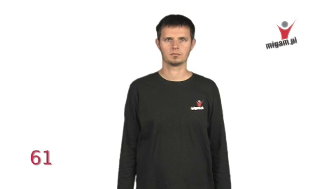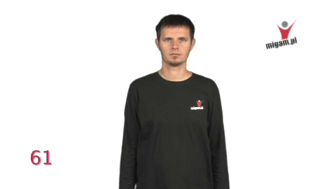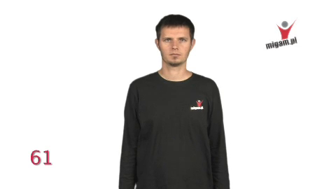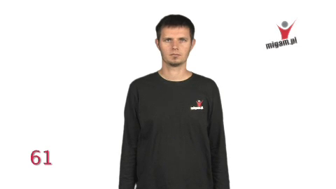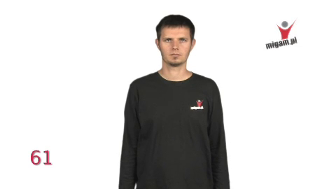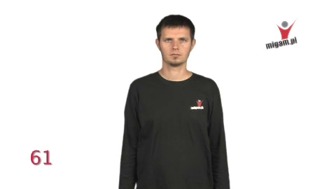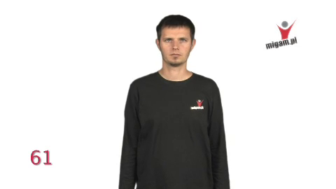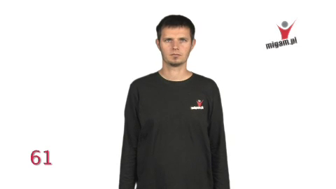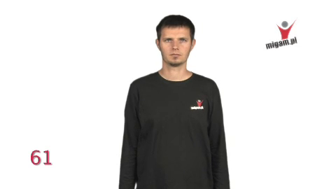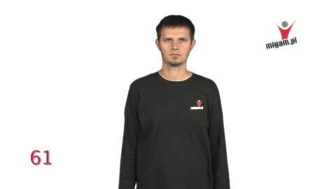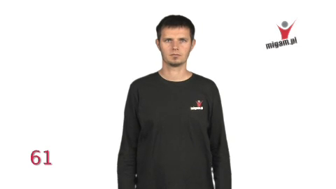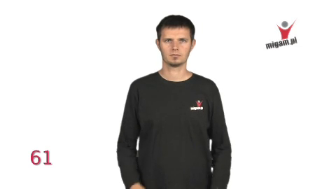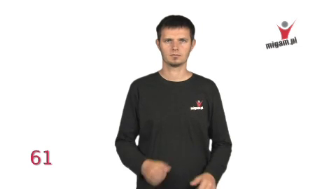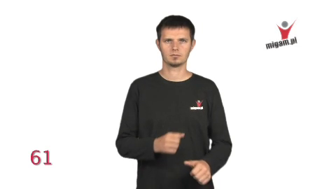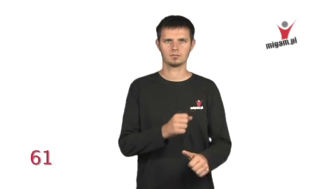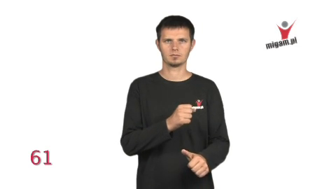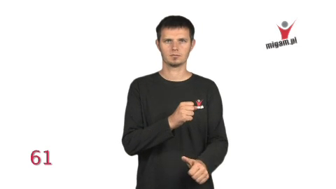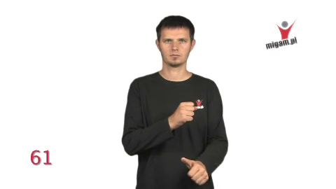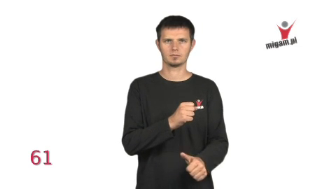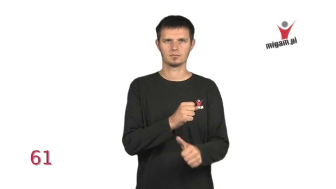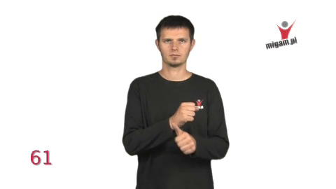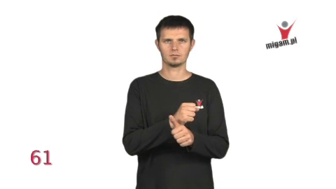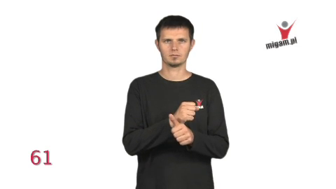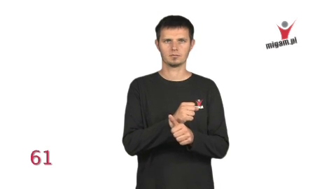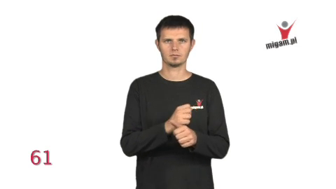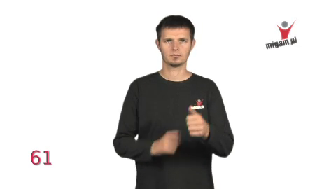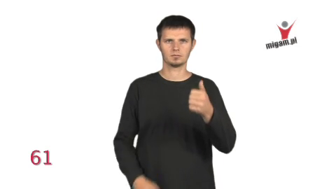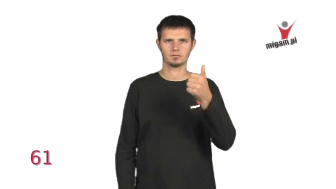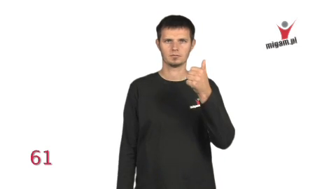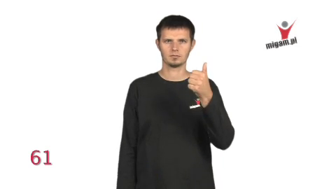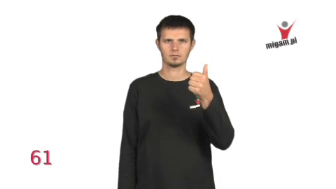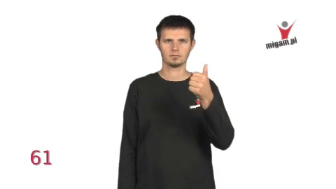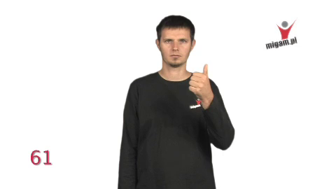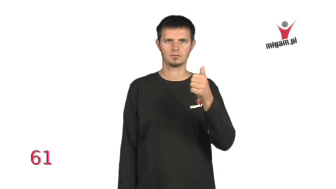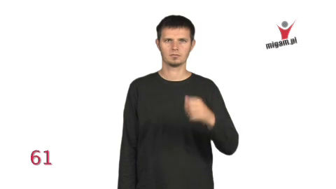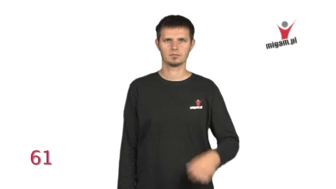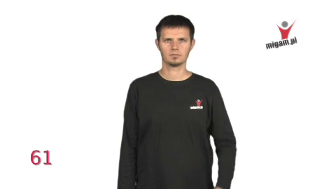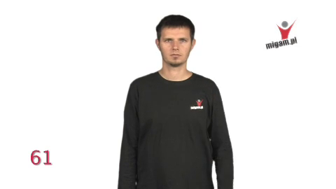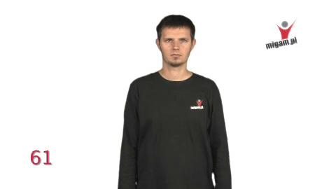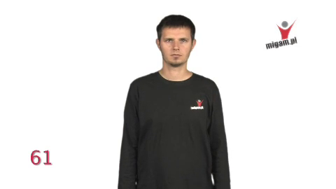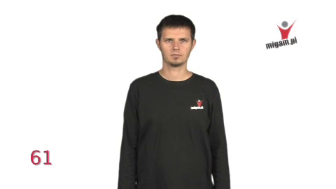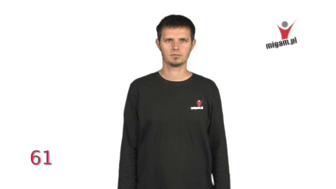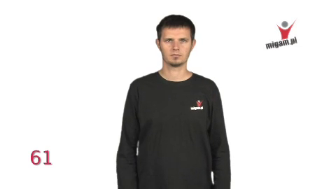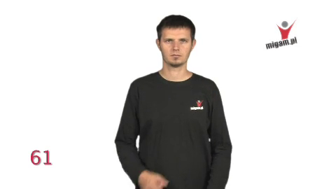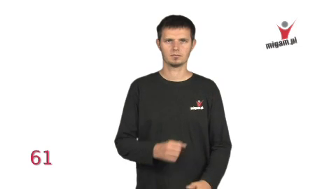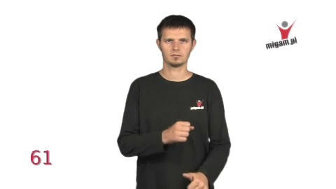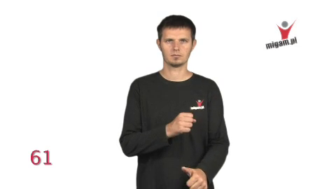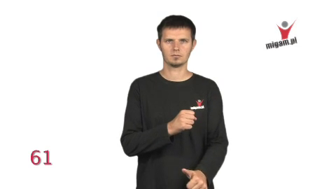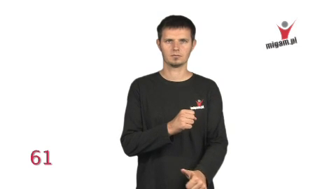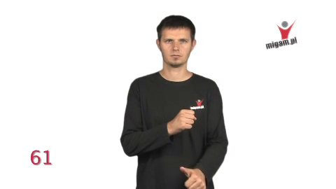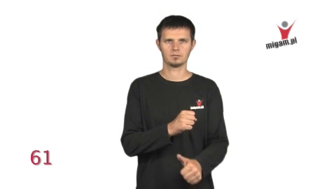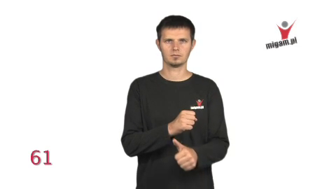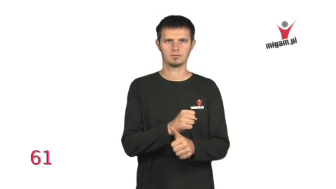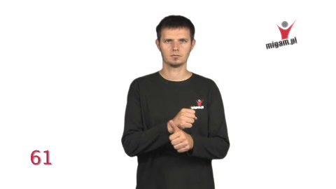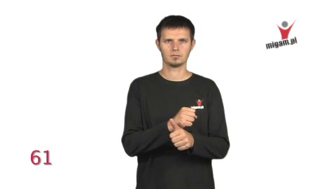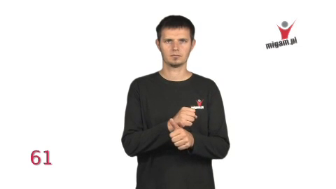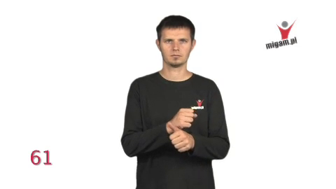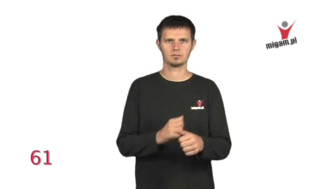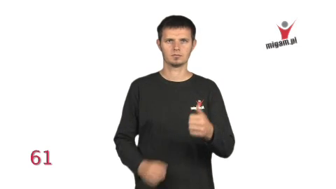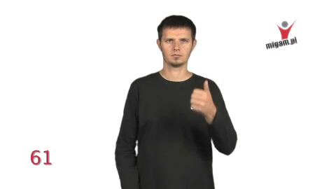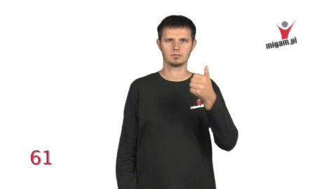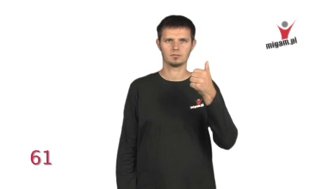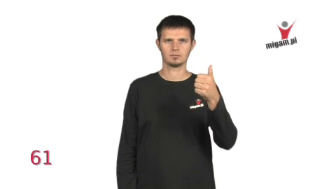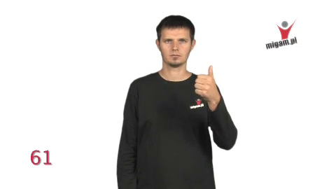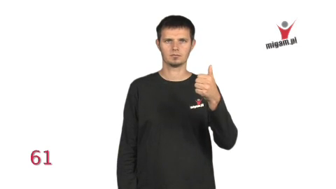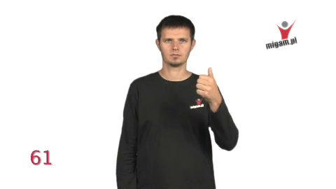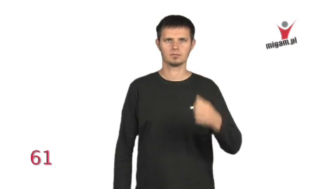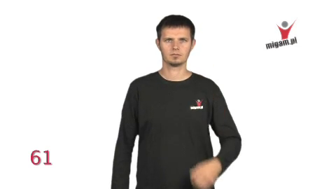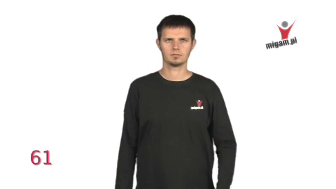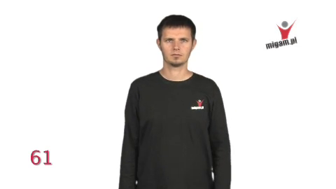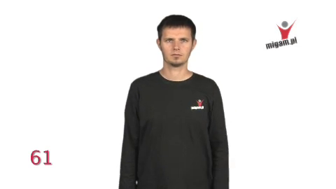Sześćdziesiąt jeden